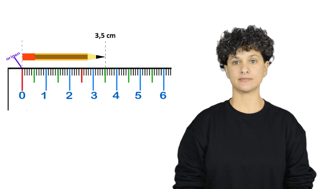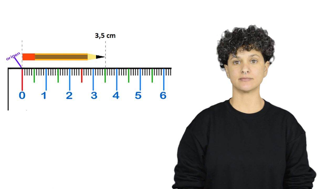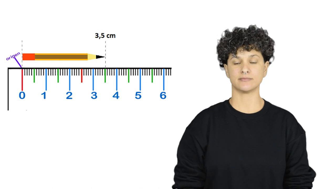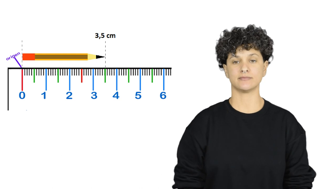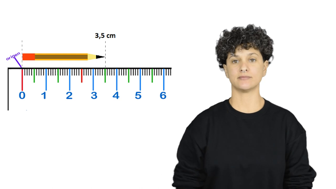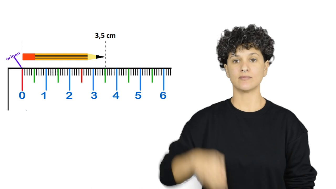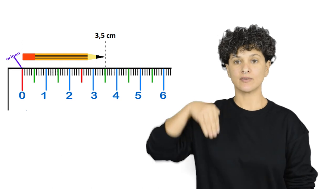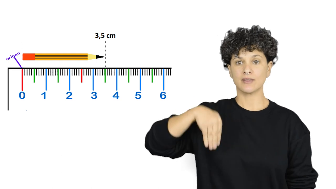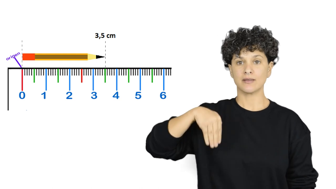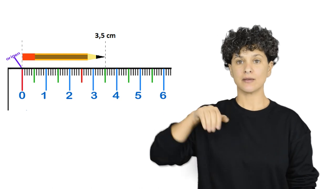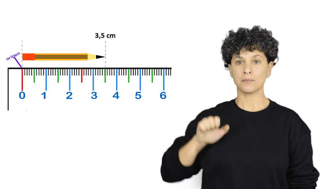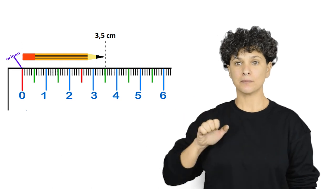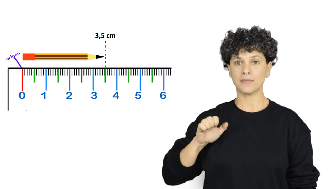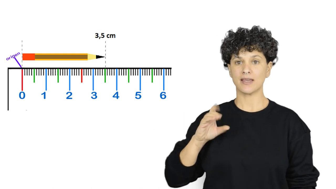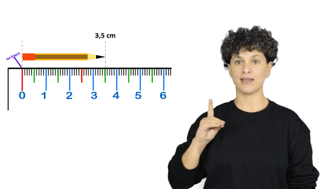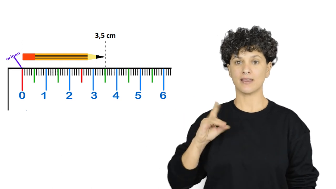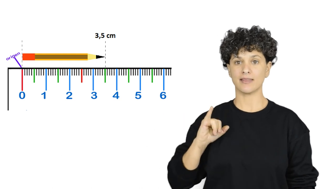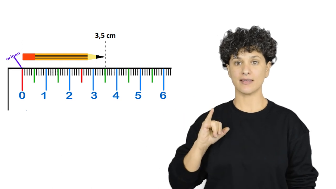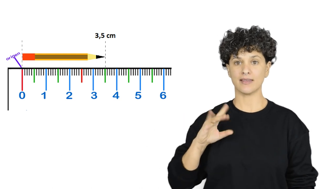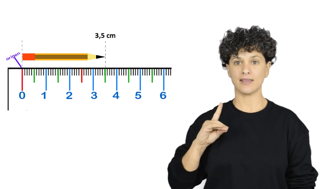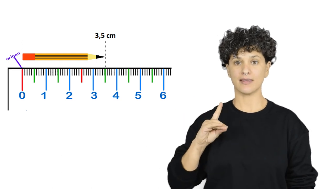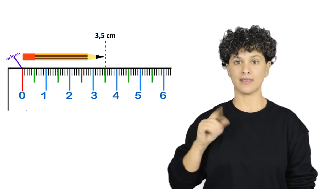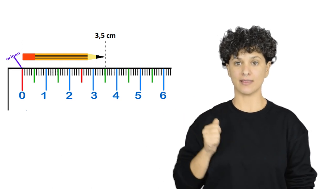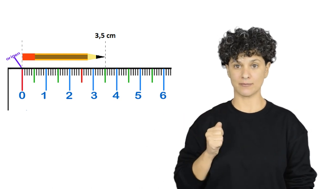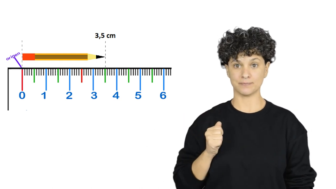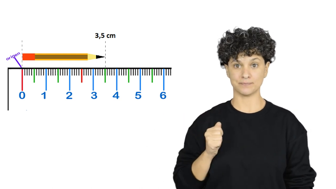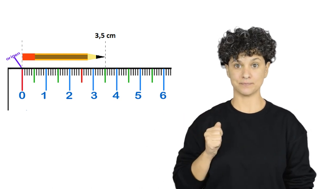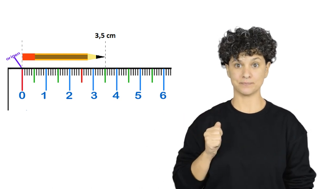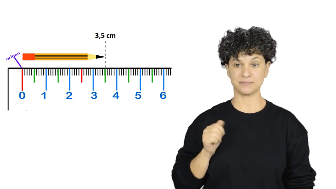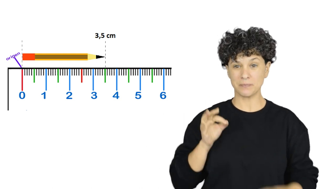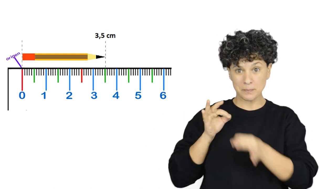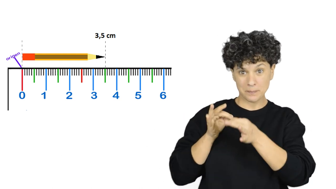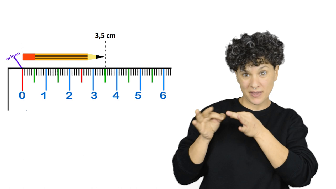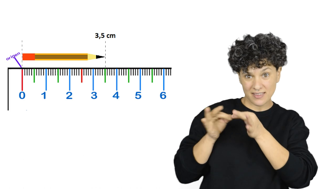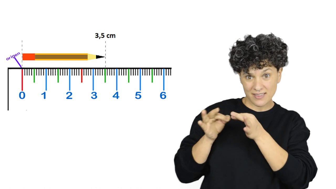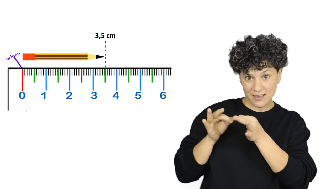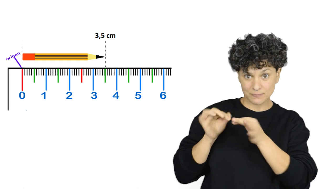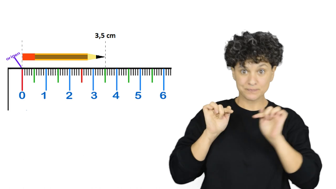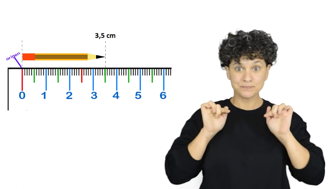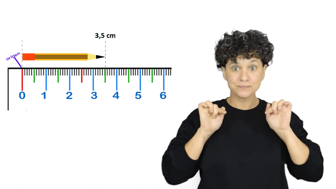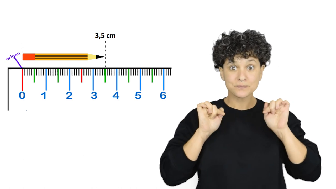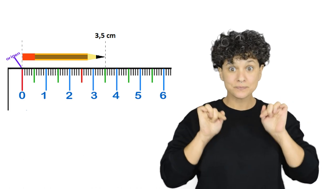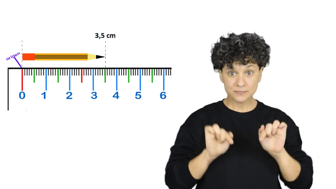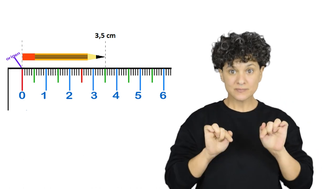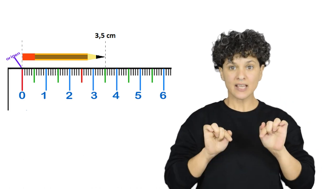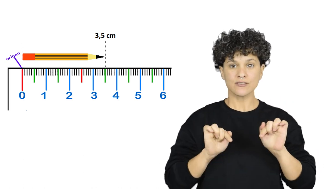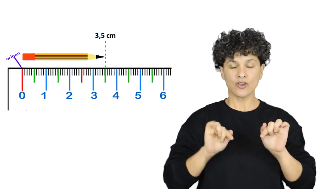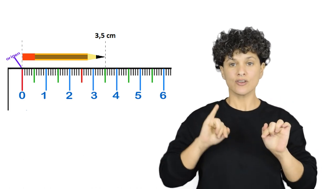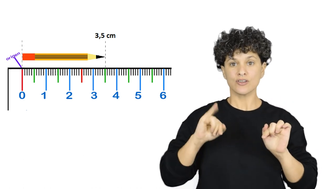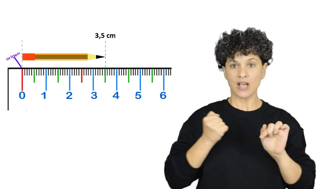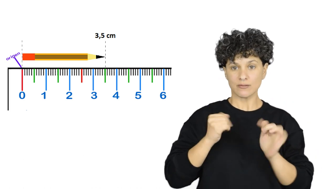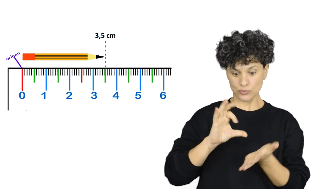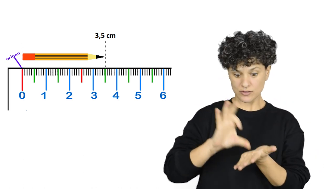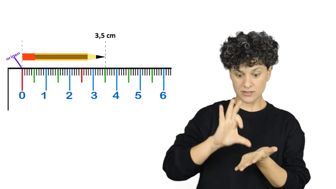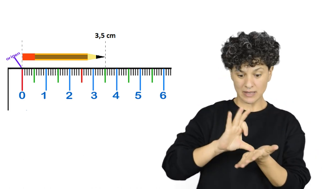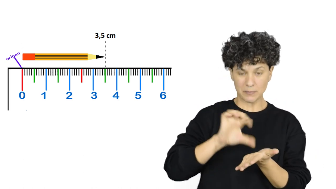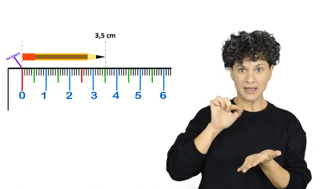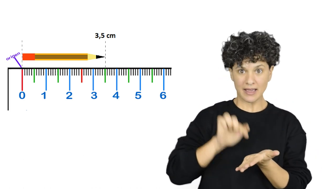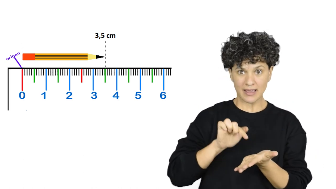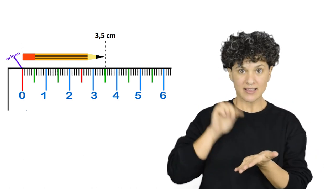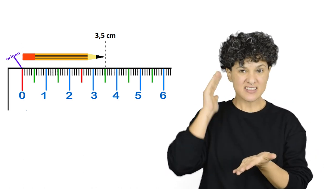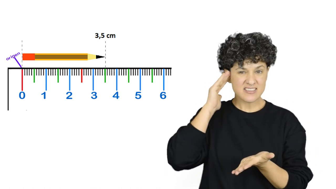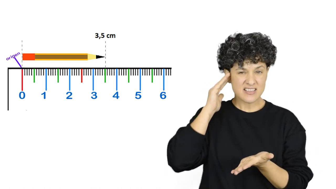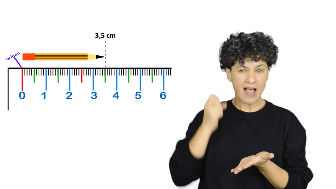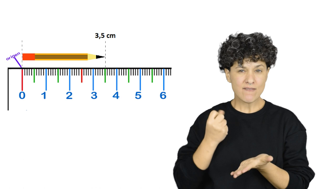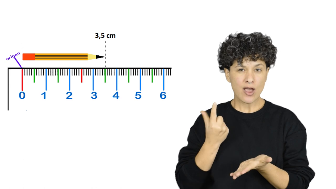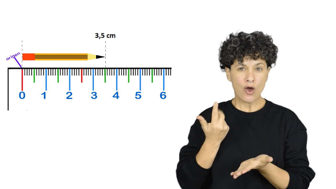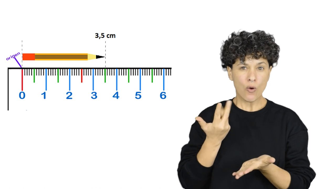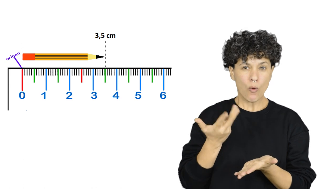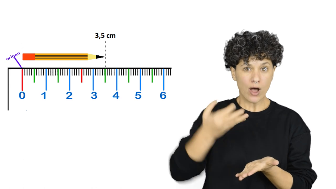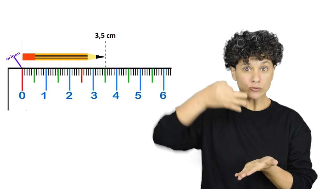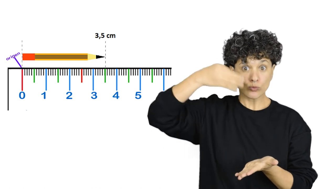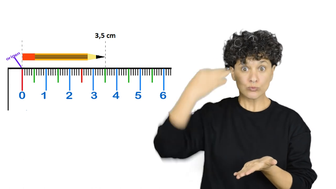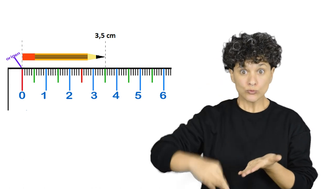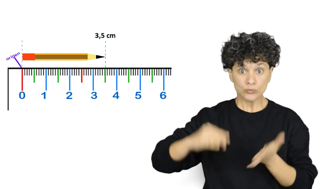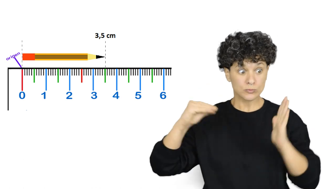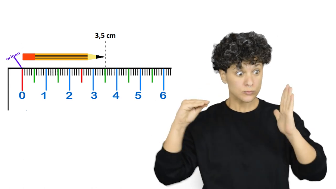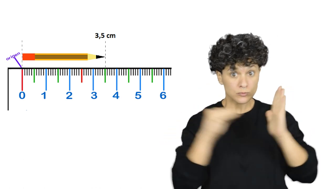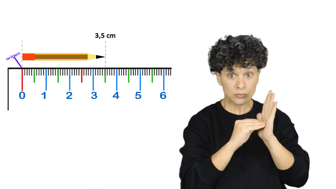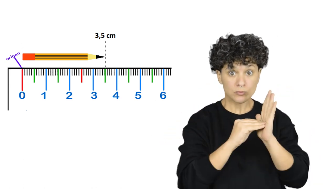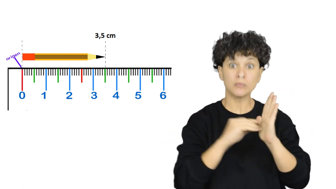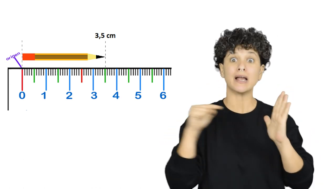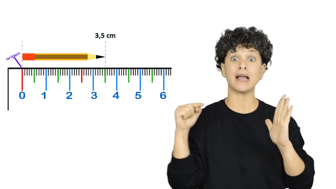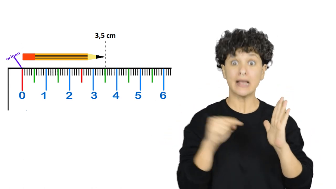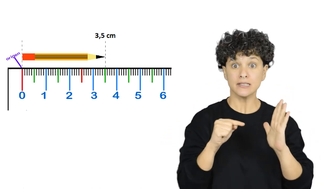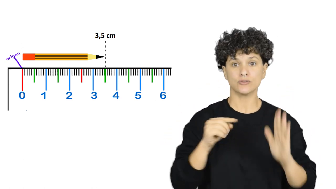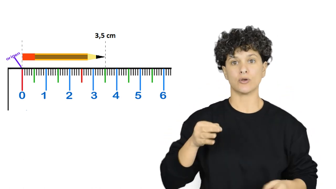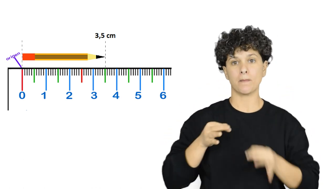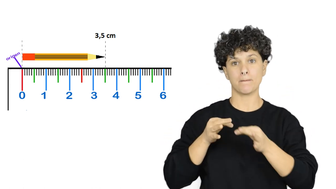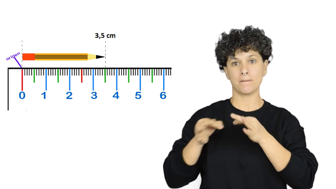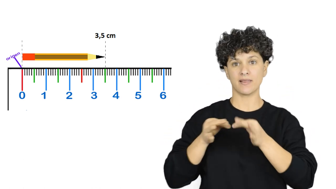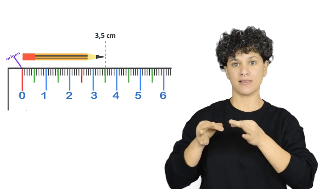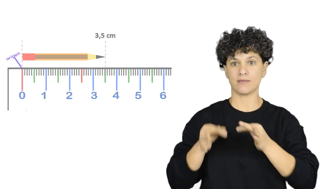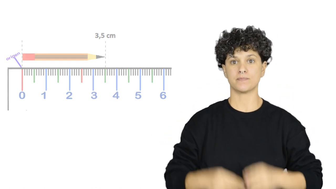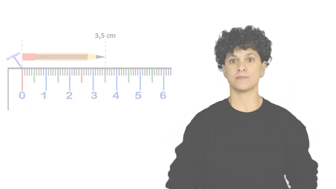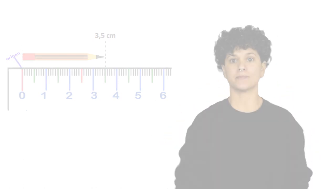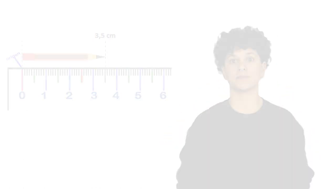Medida